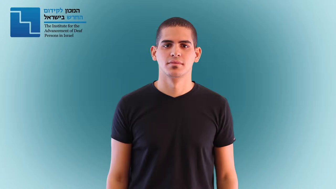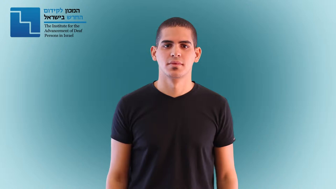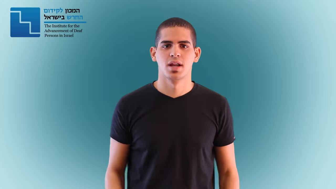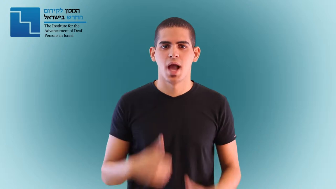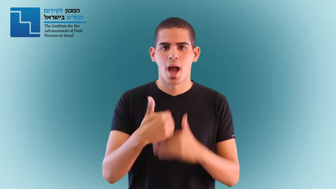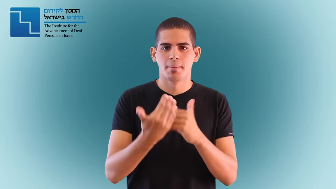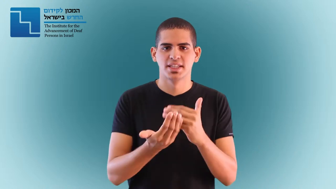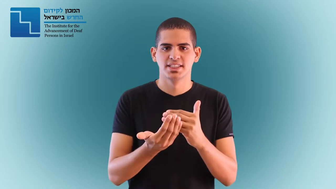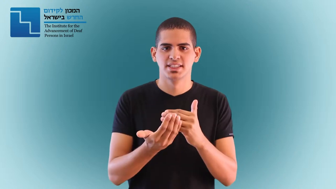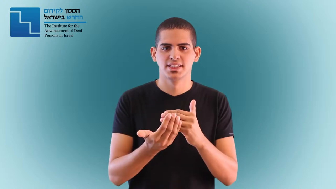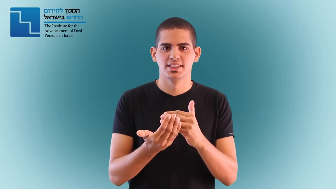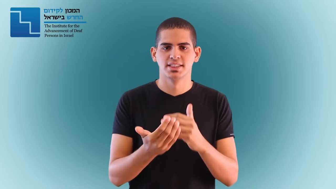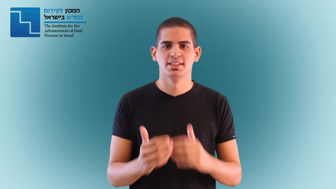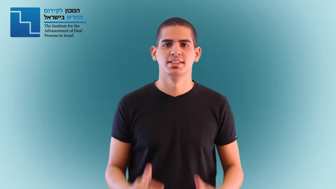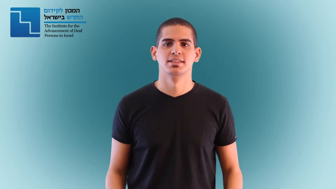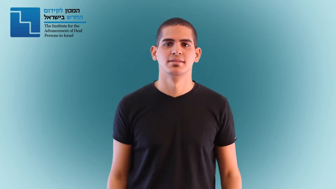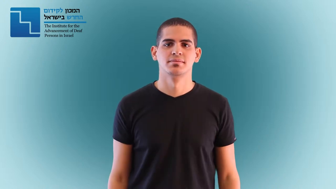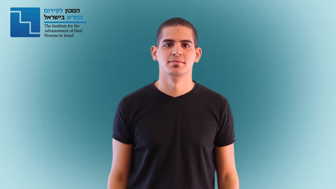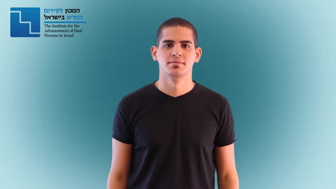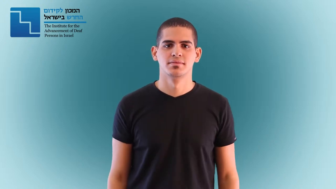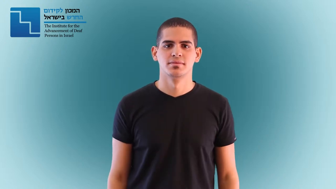חמץ